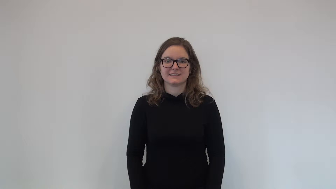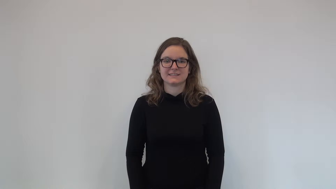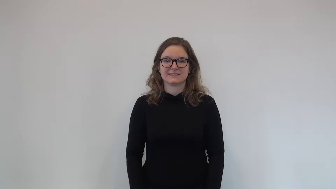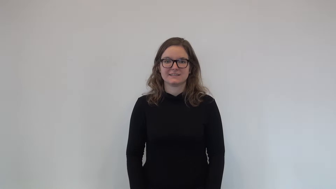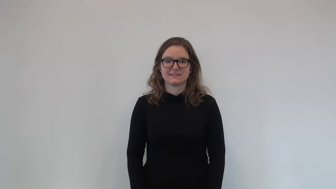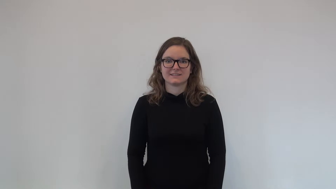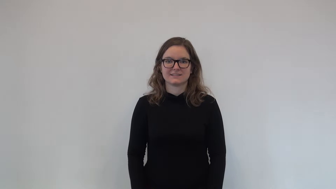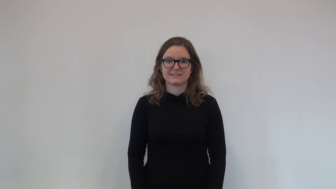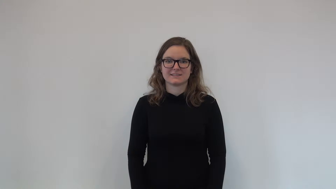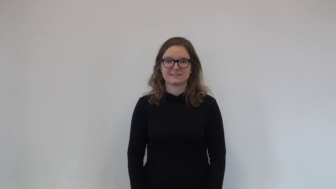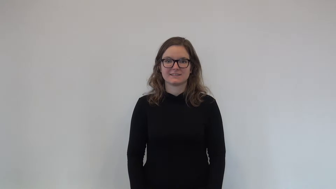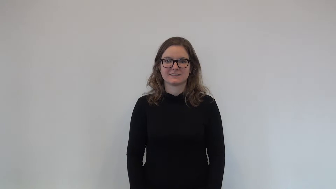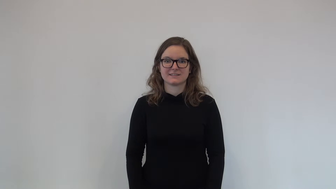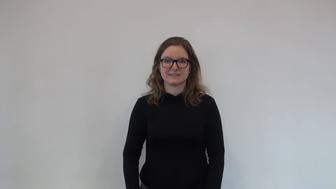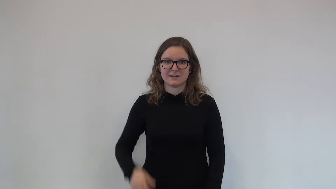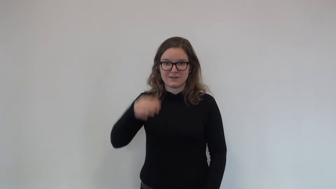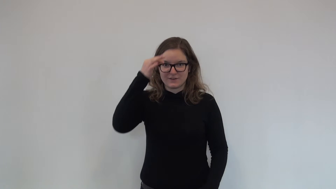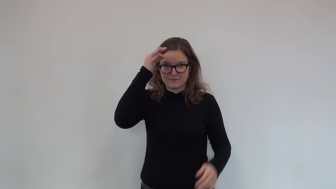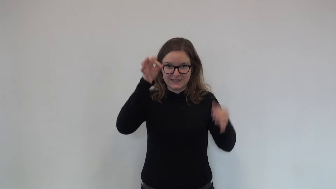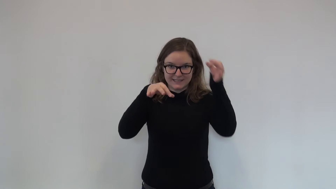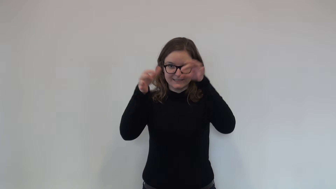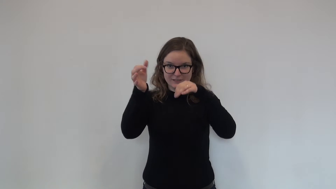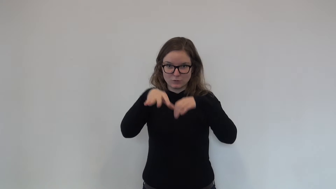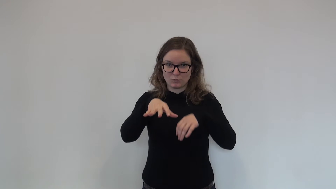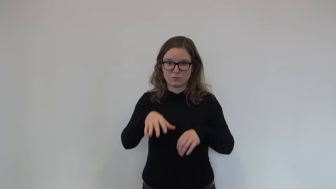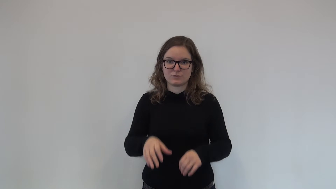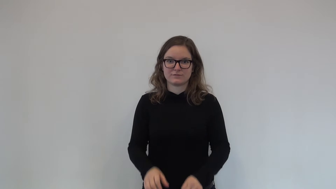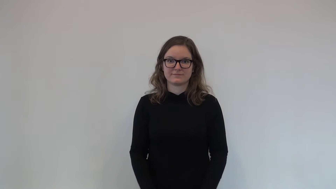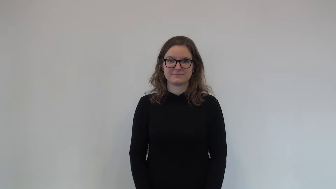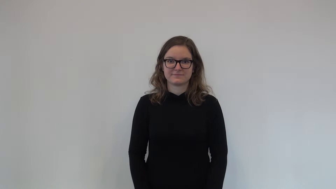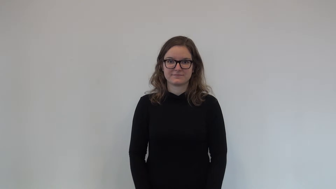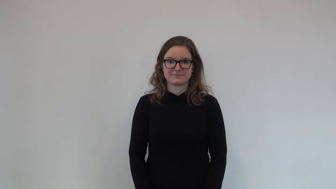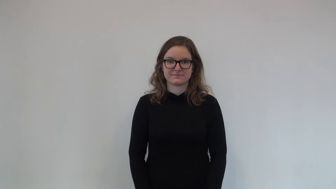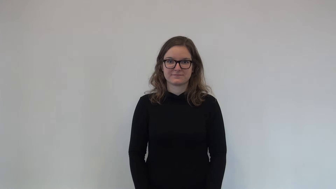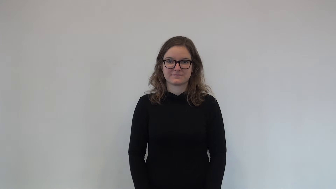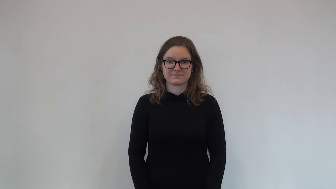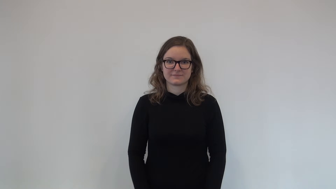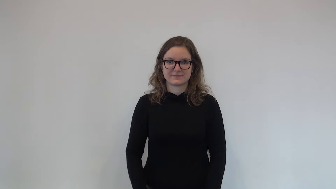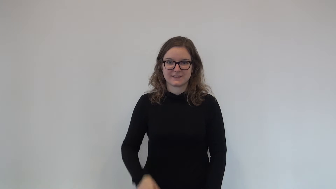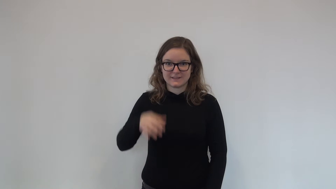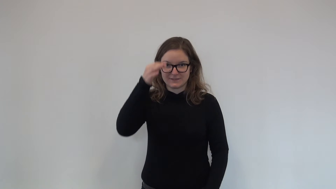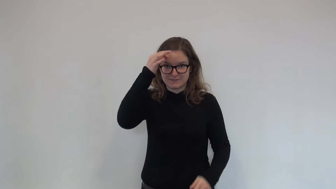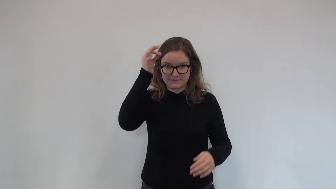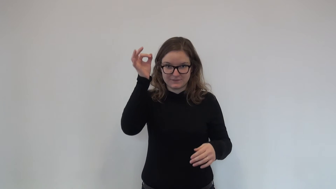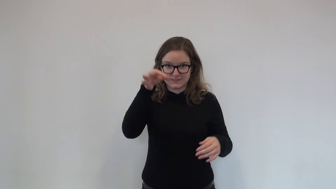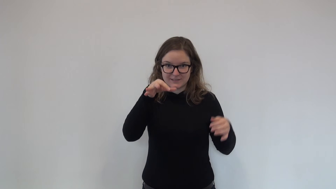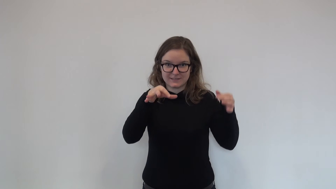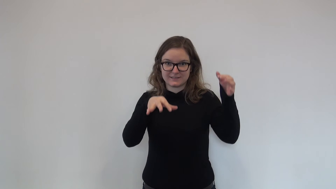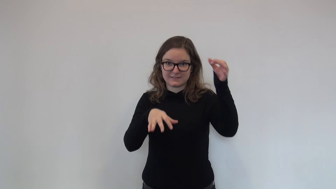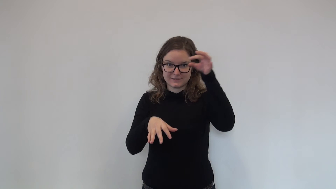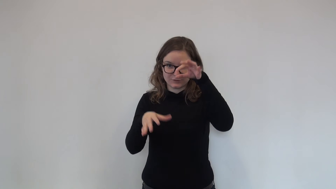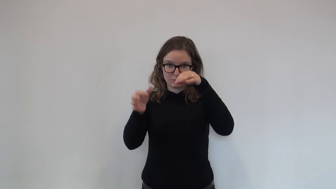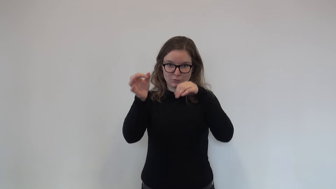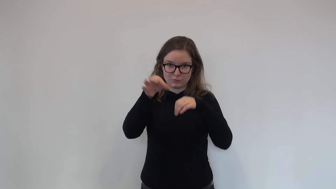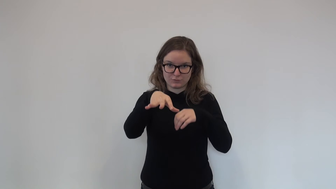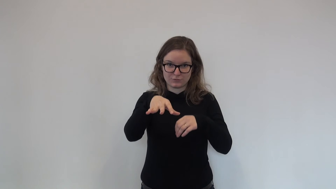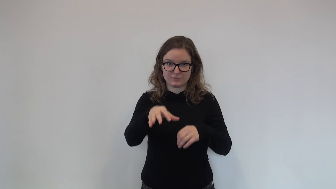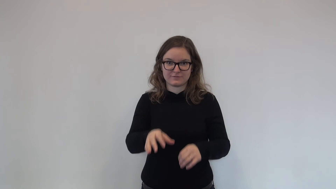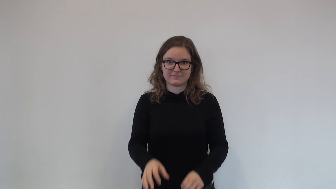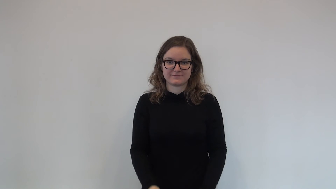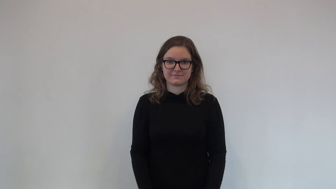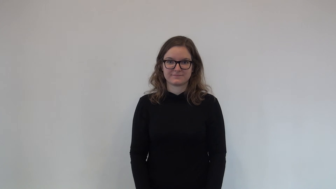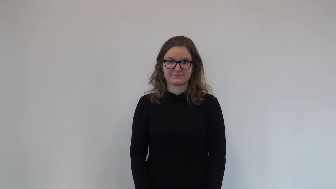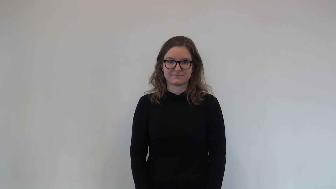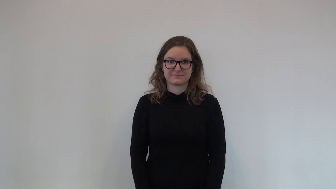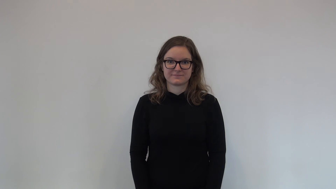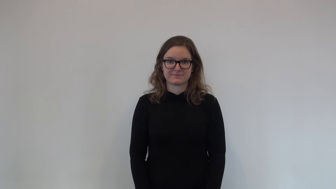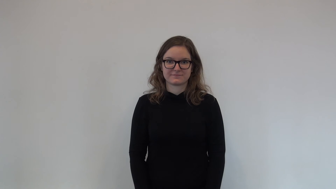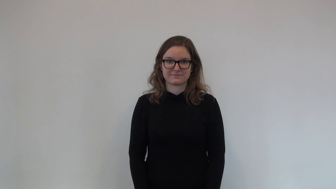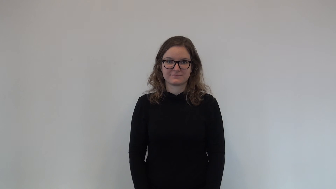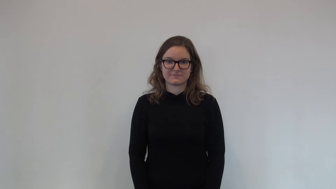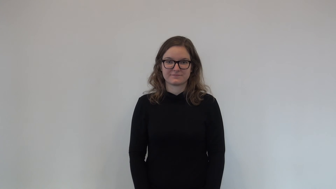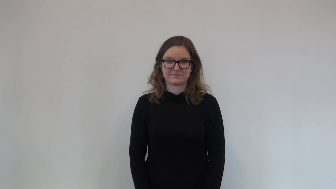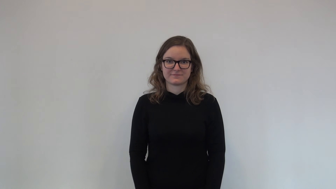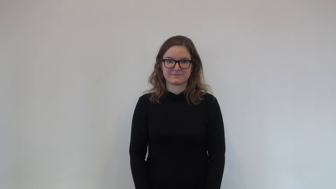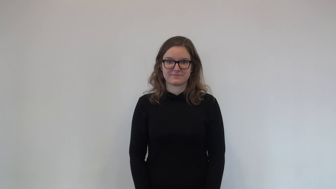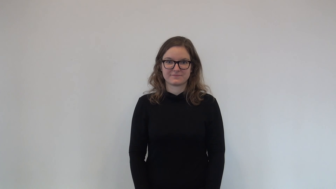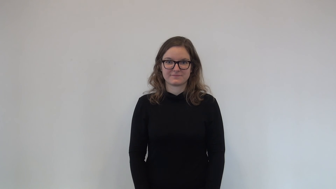fiction